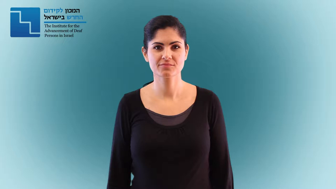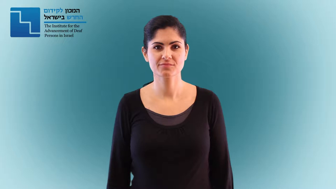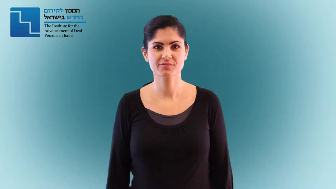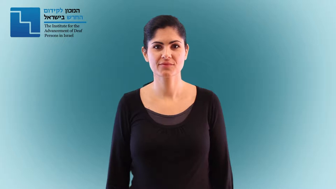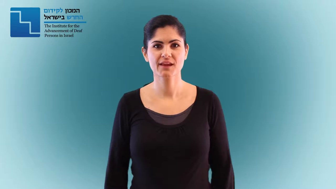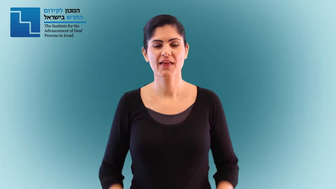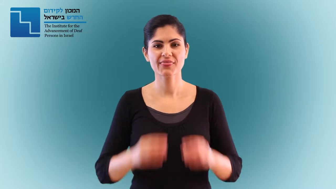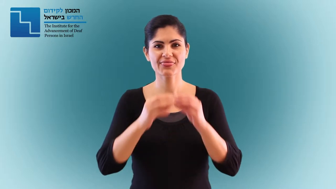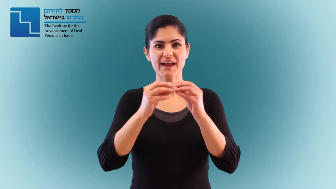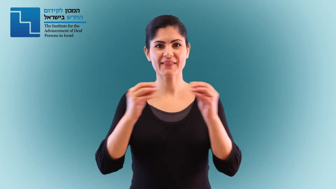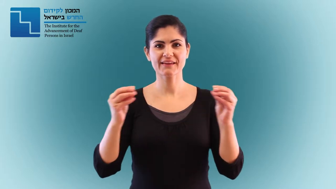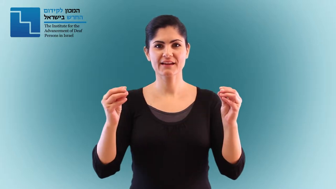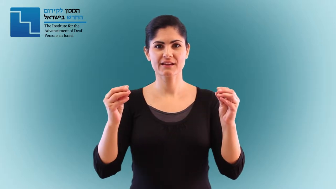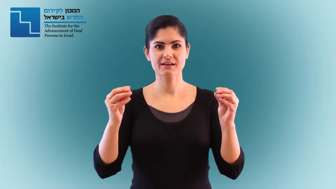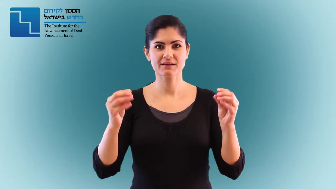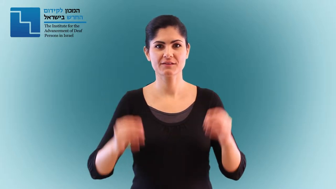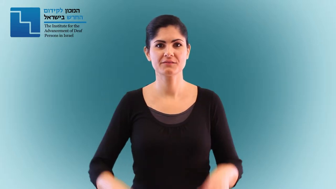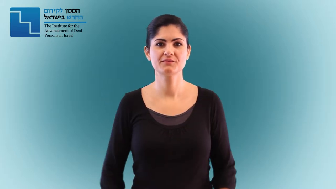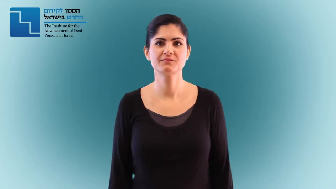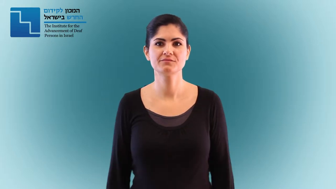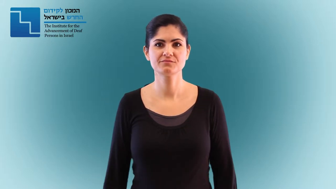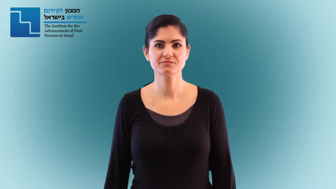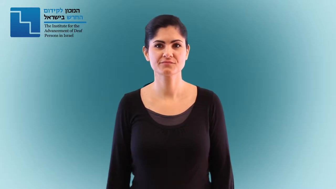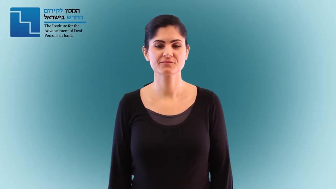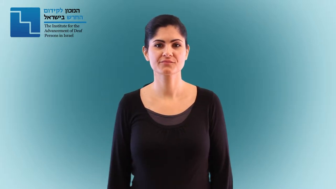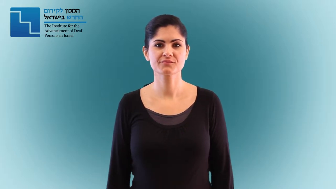נקניק